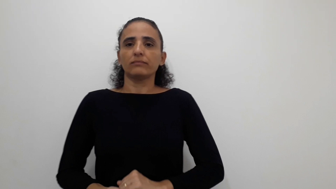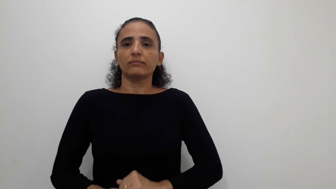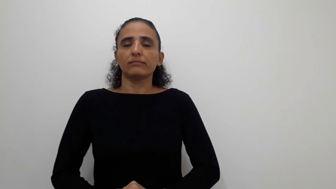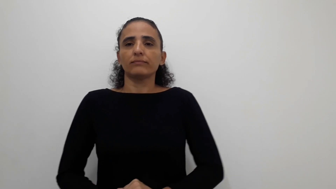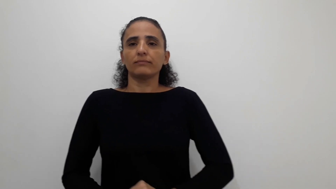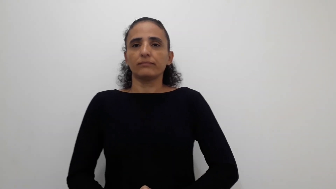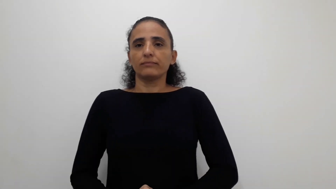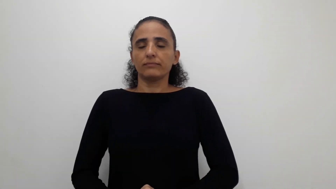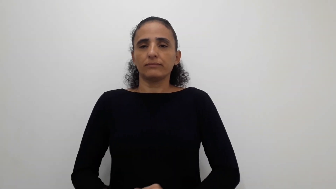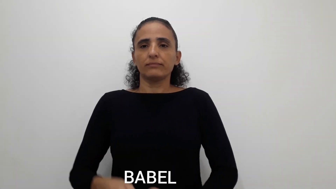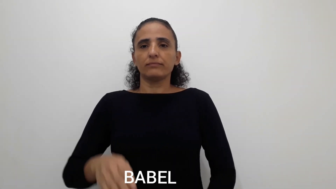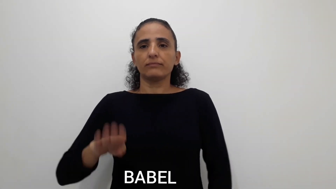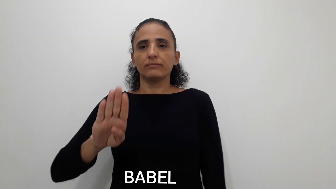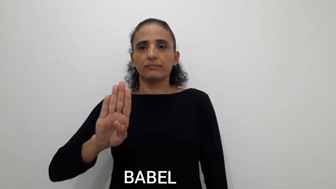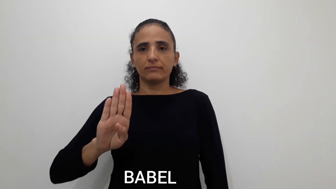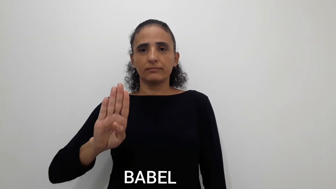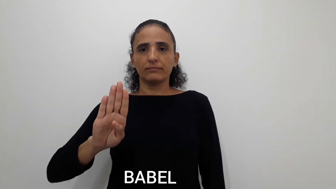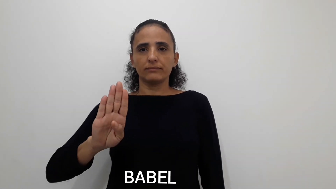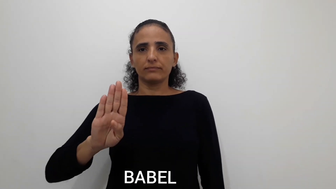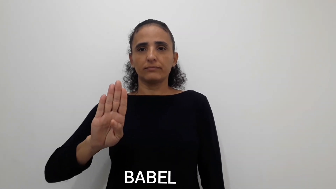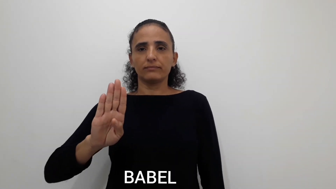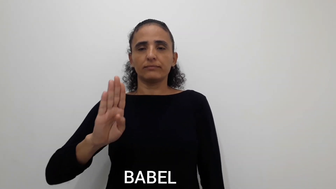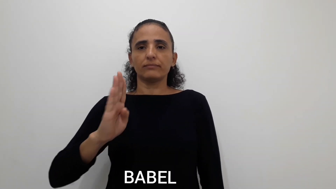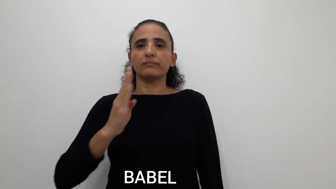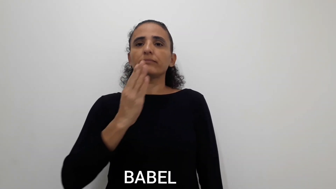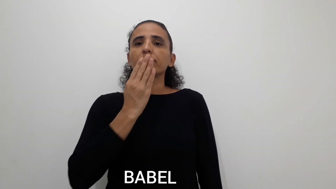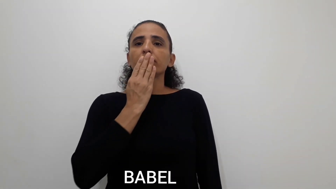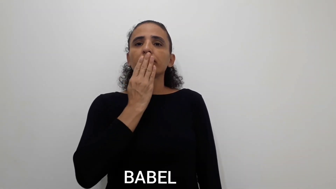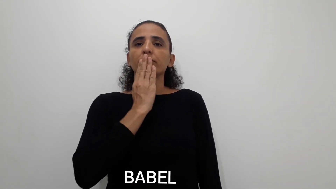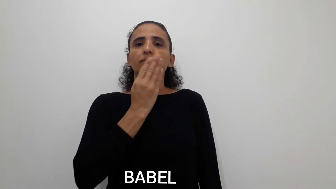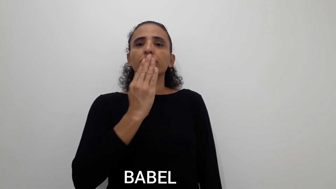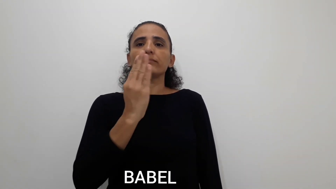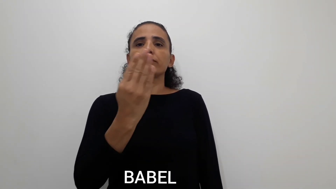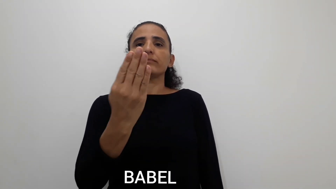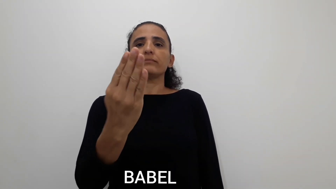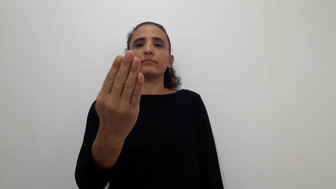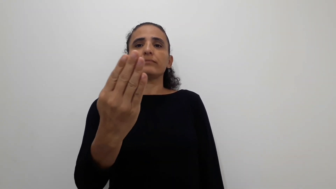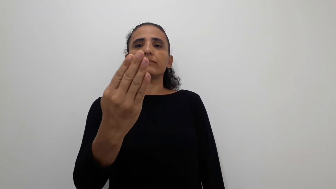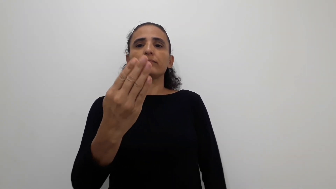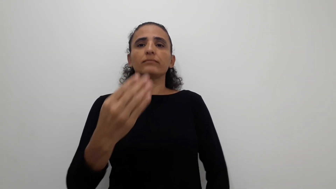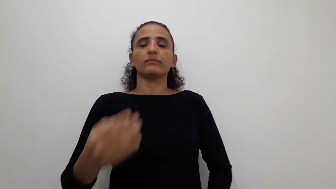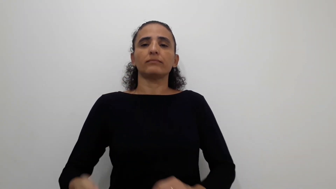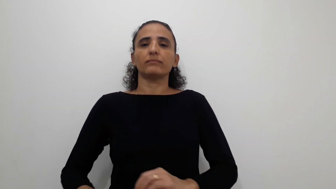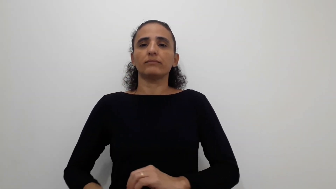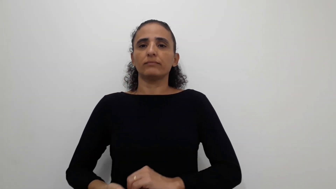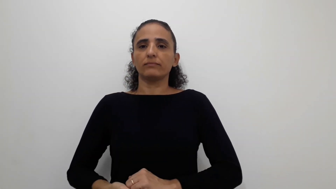BABEL